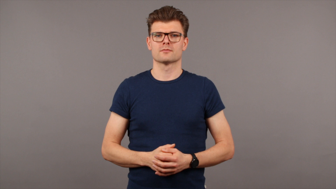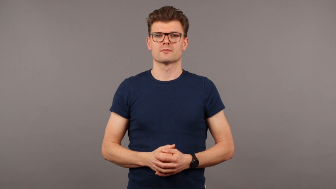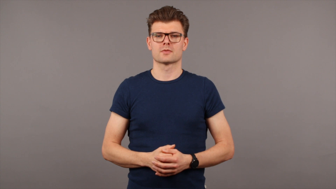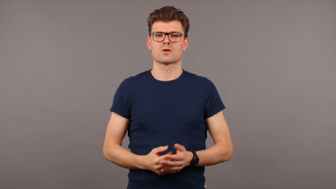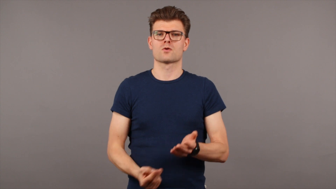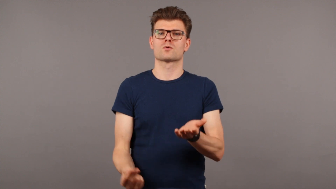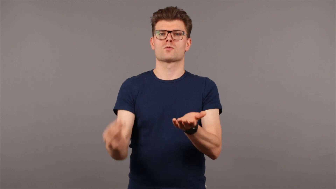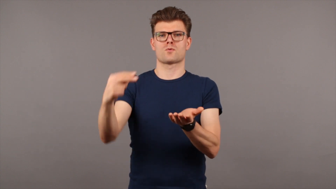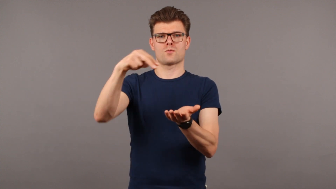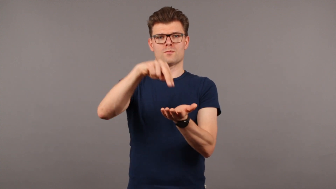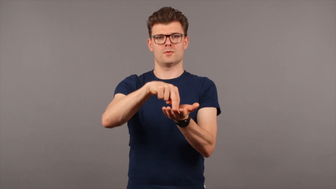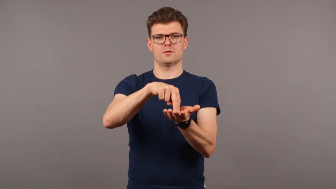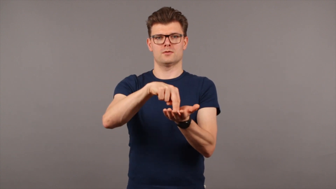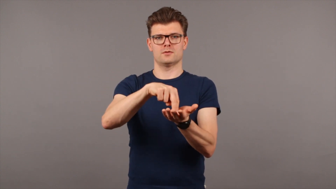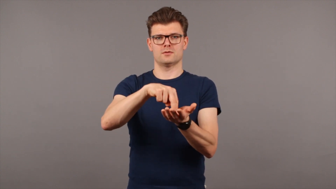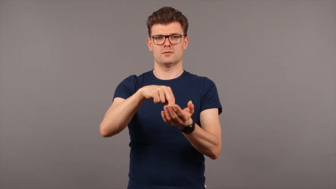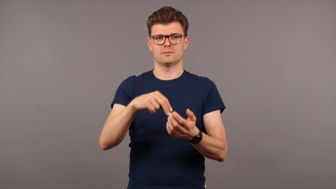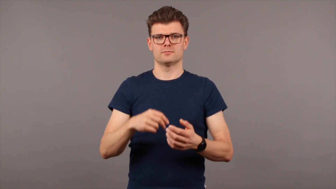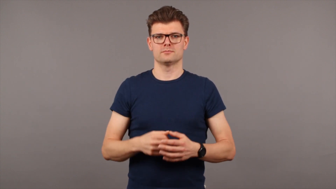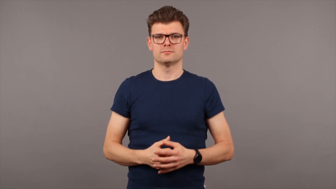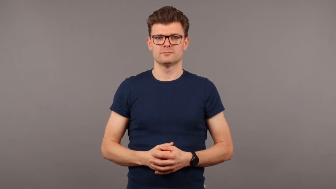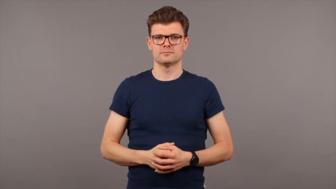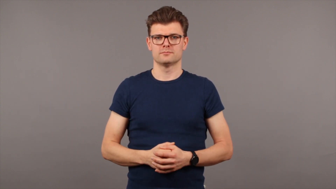Uppstå